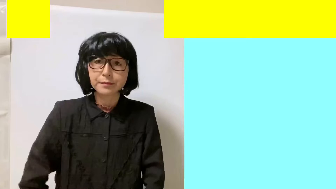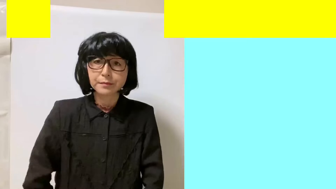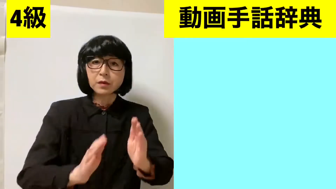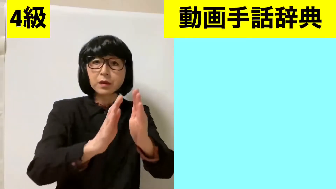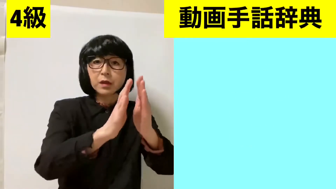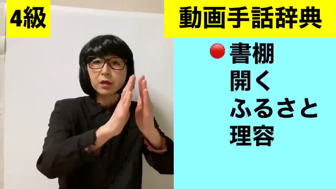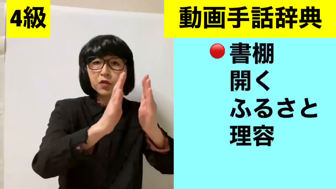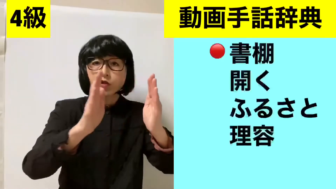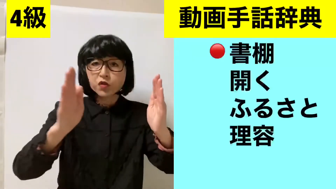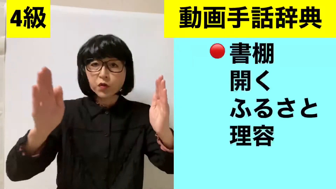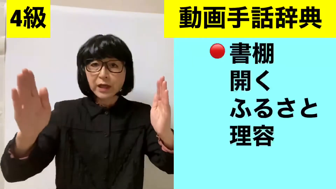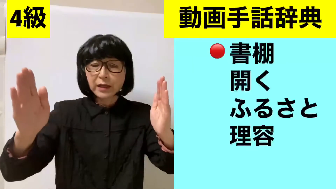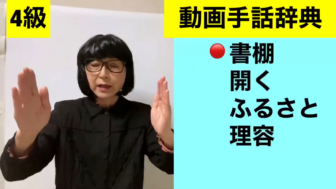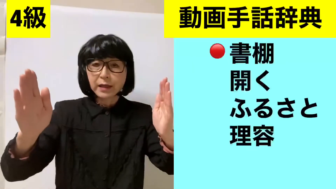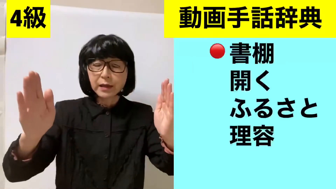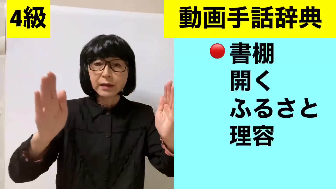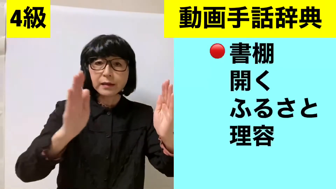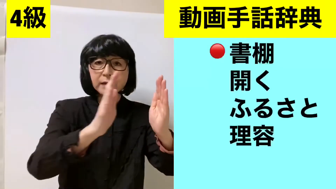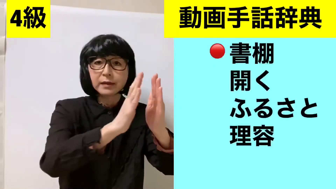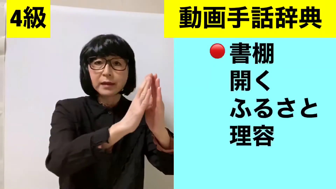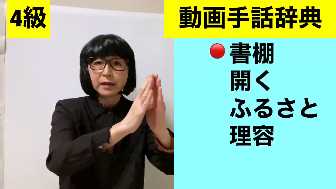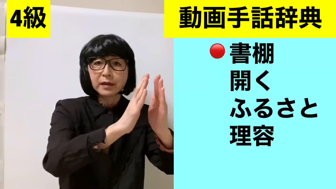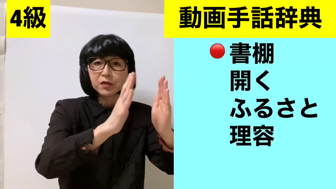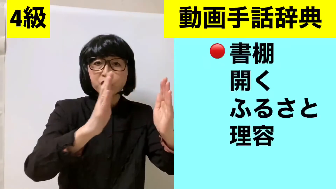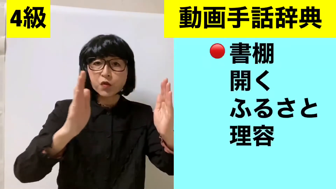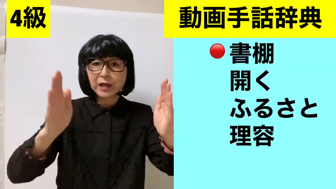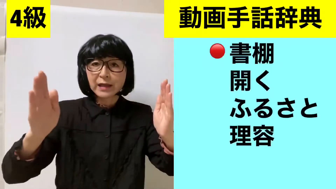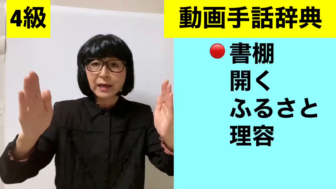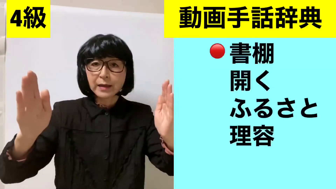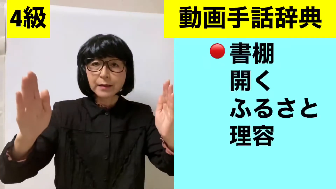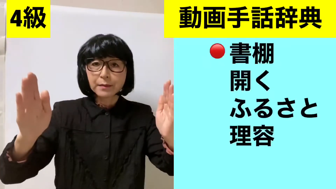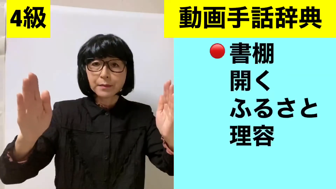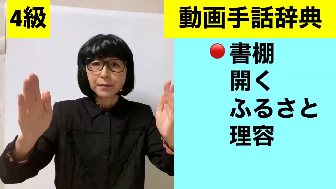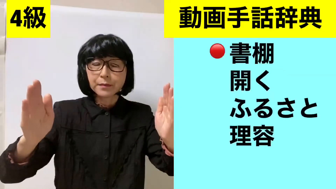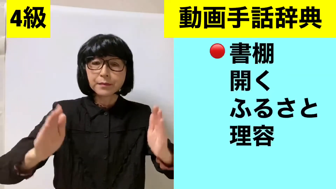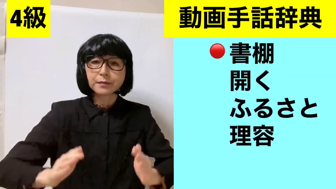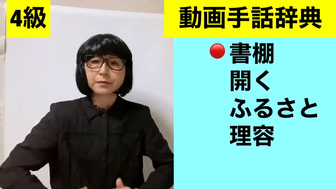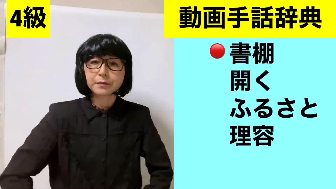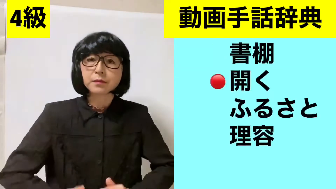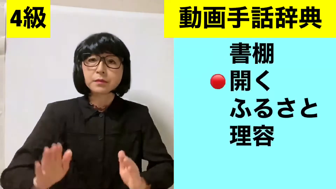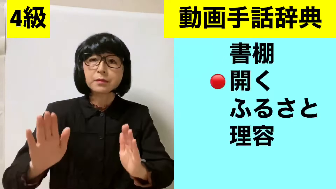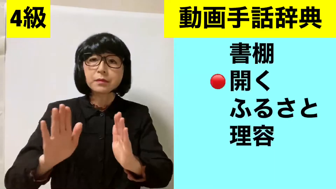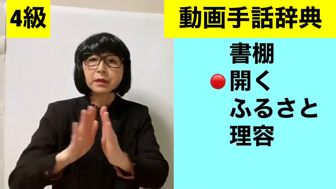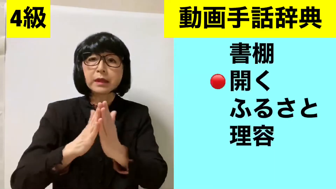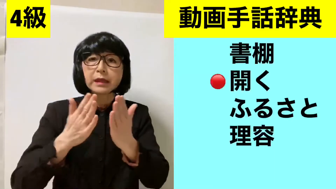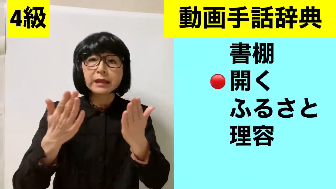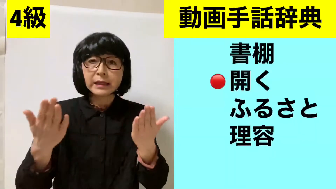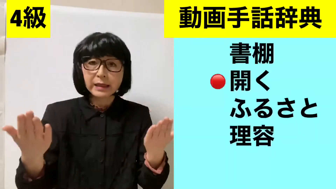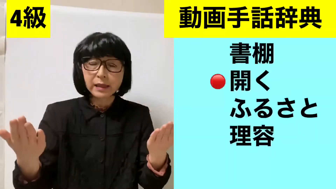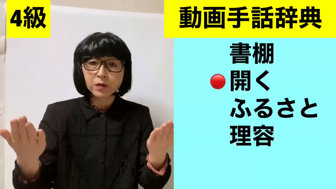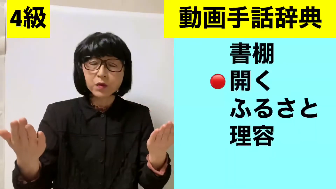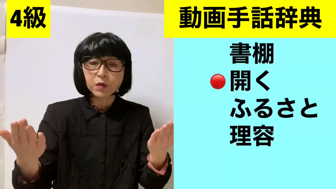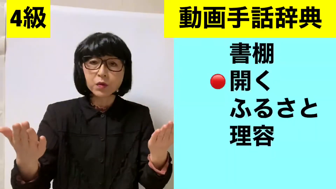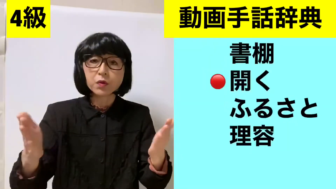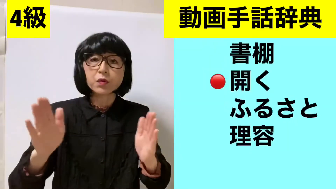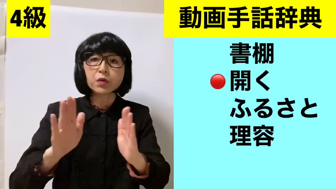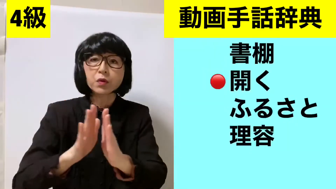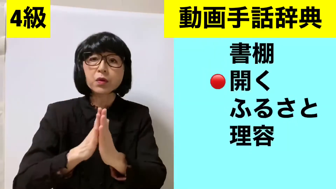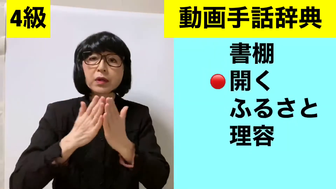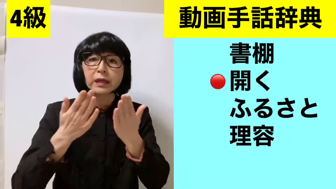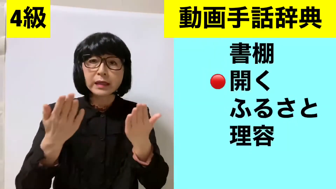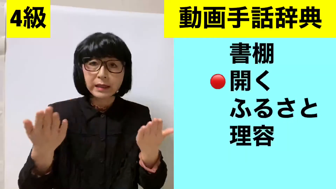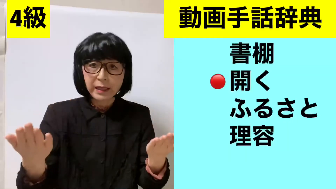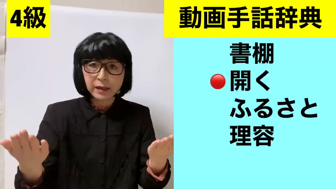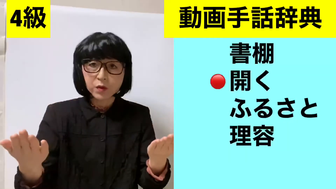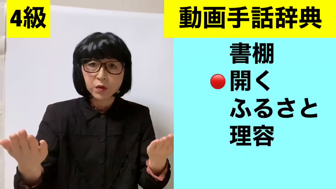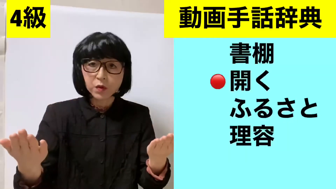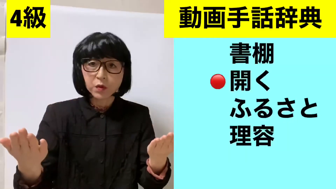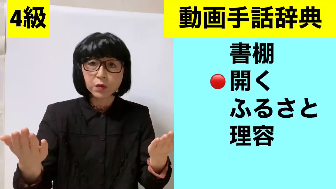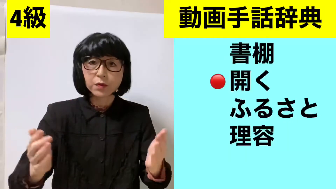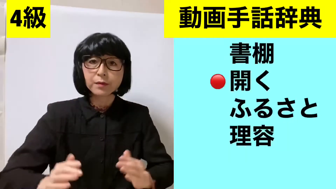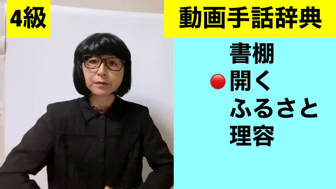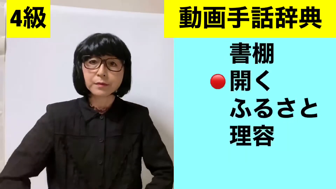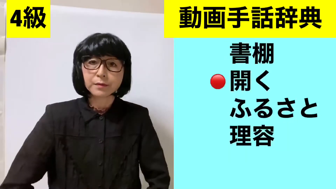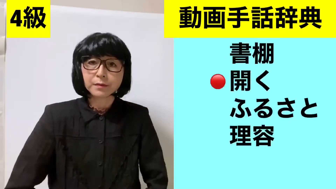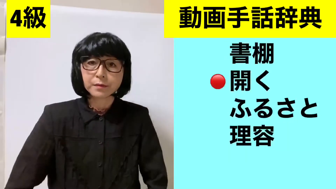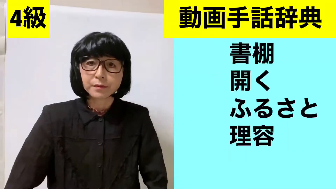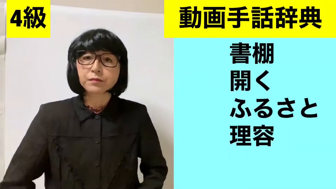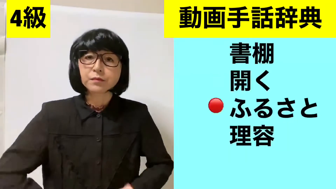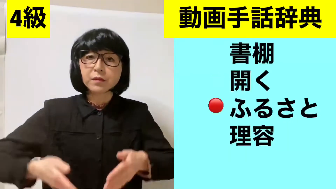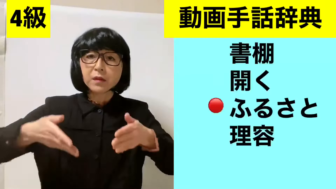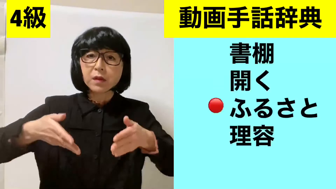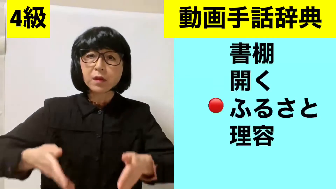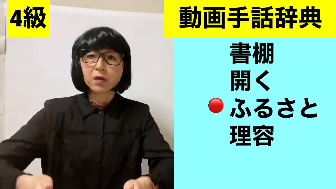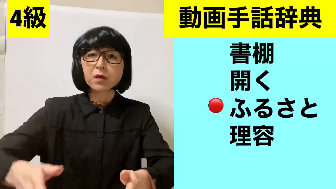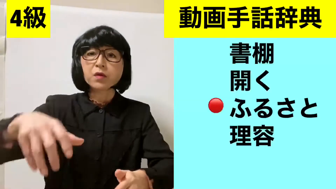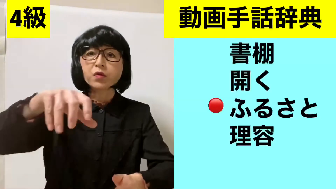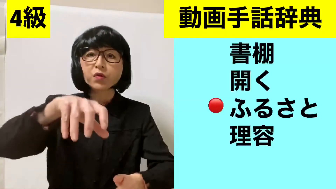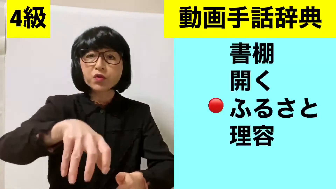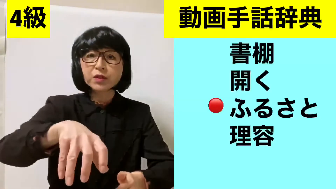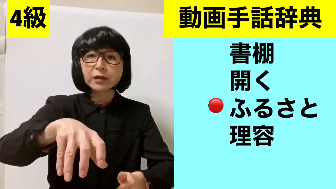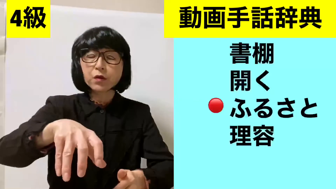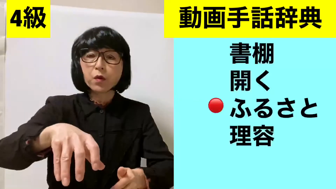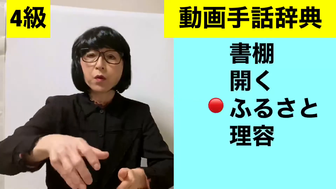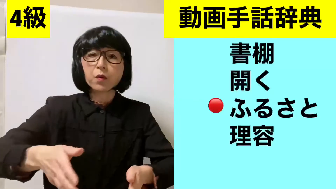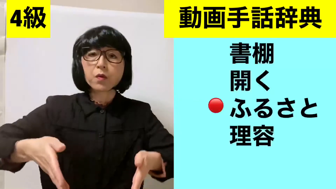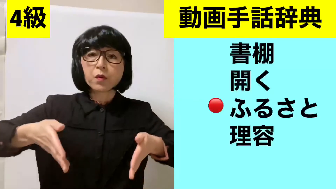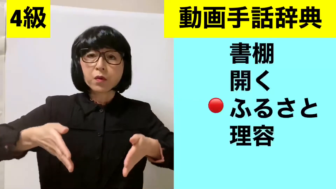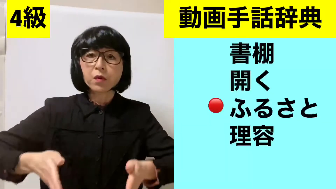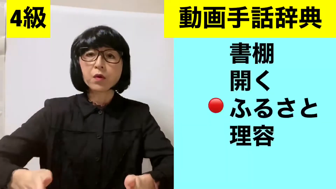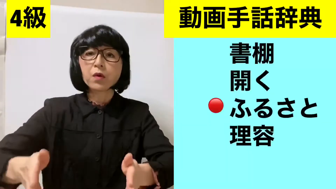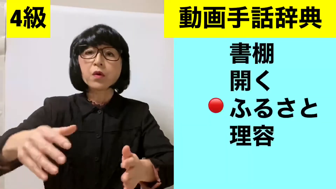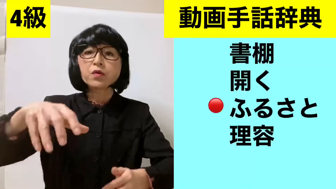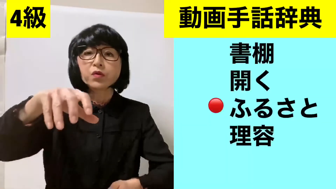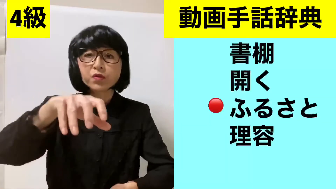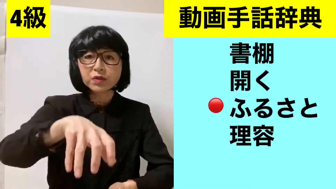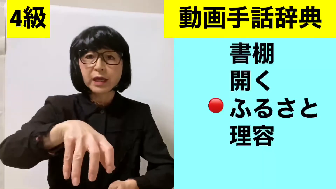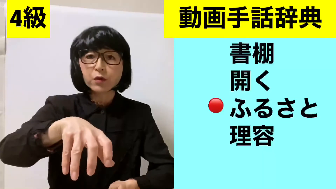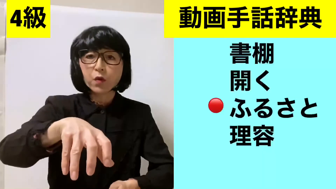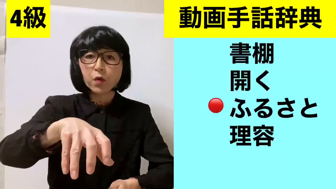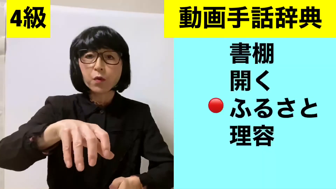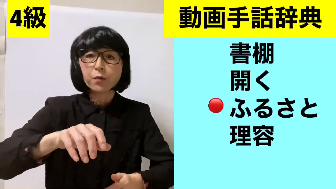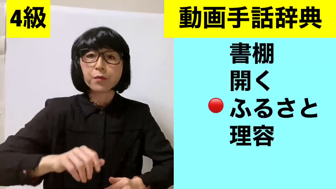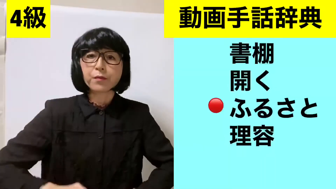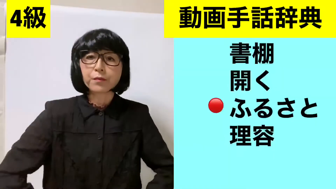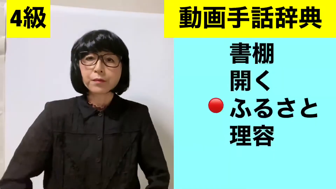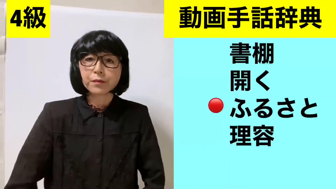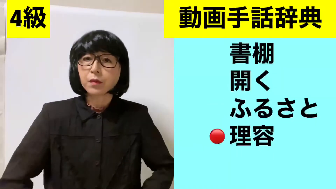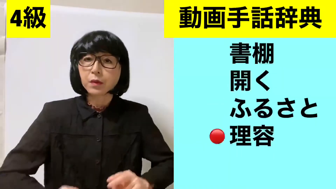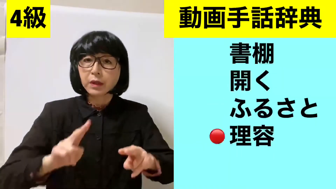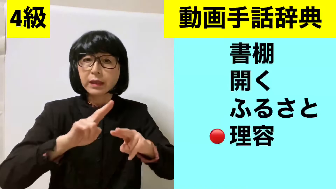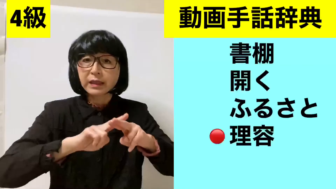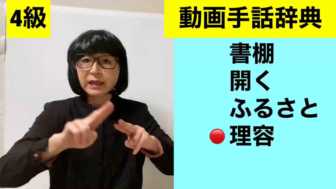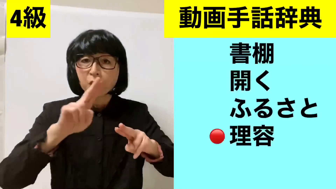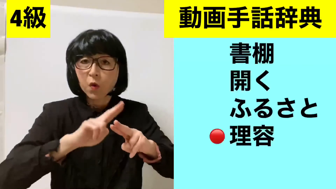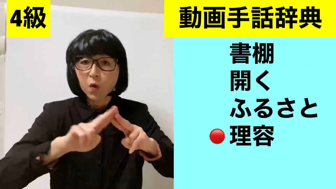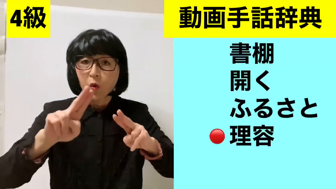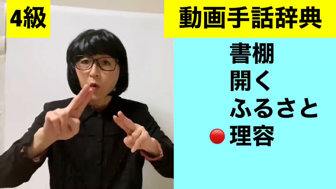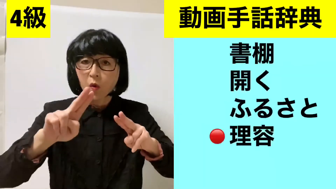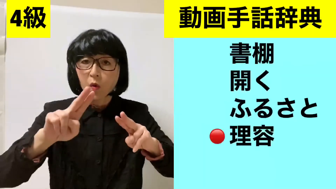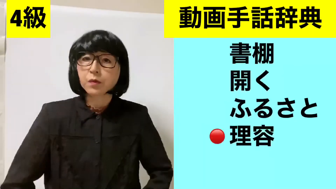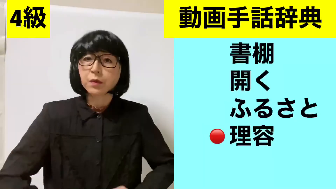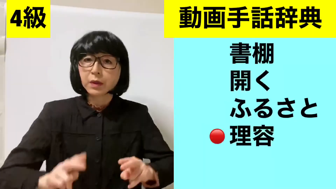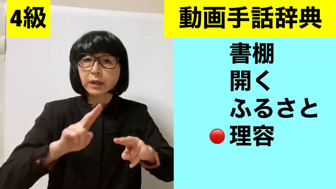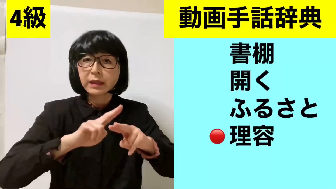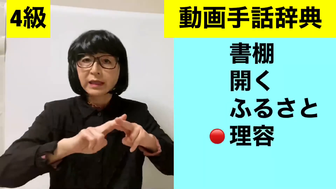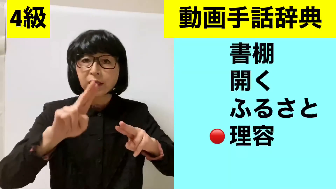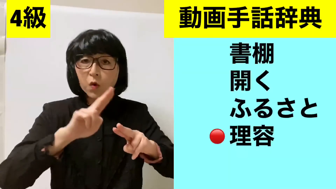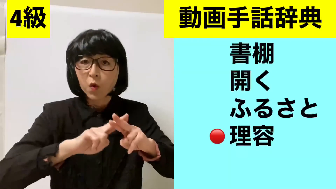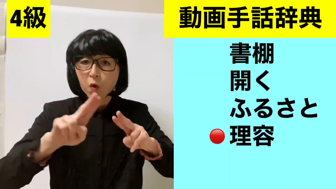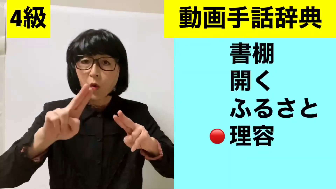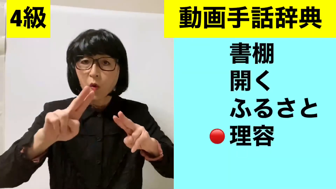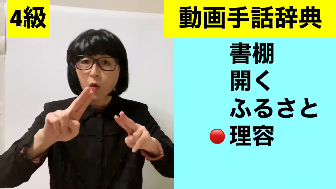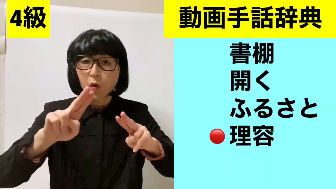書棚/開く/ふるさと/理容